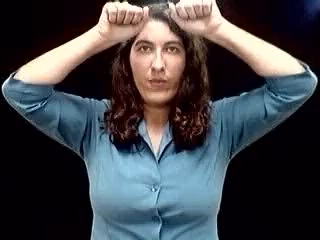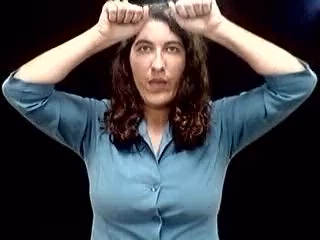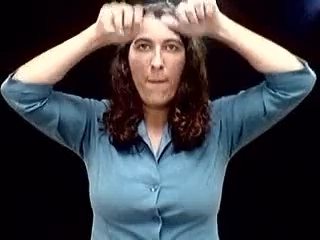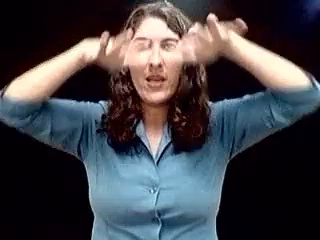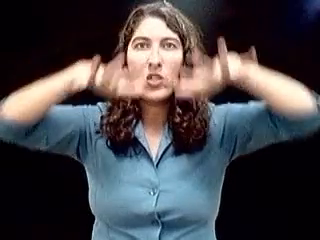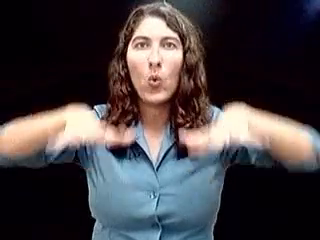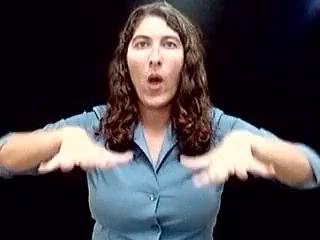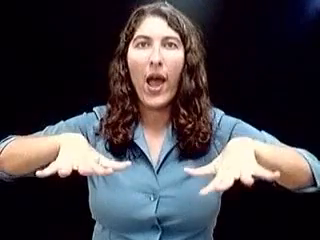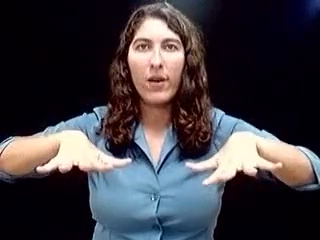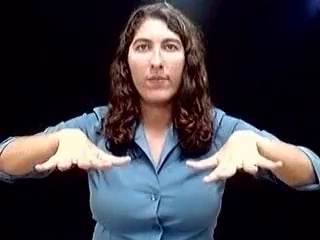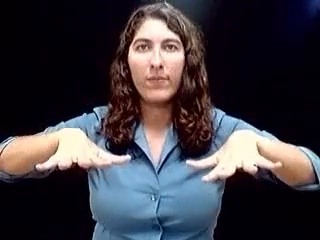abençoar